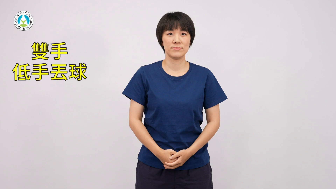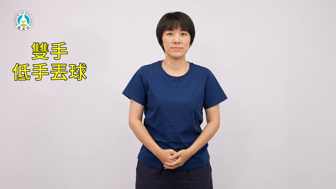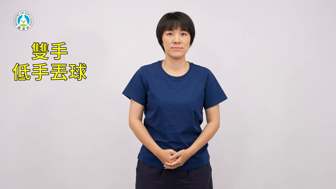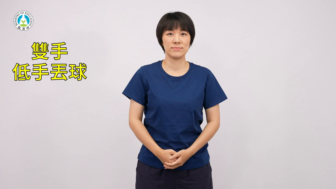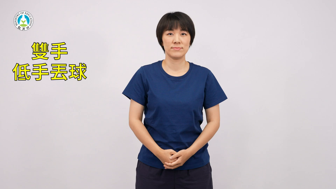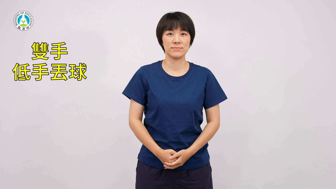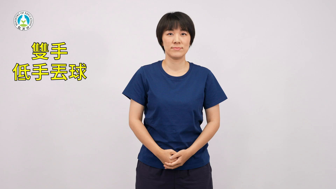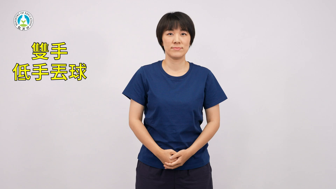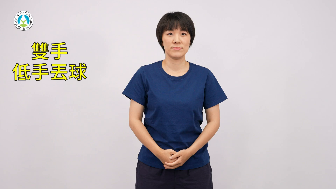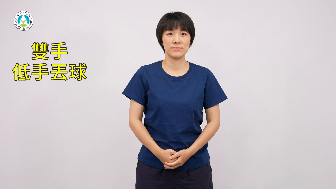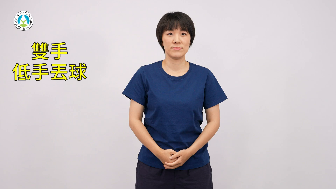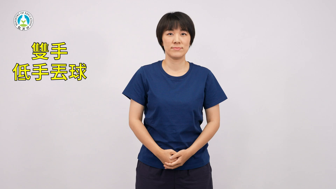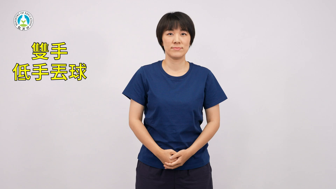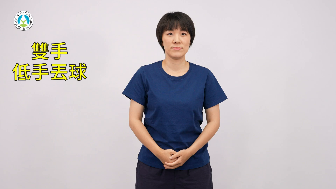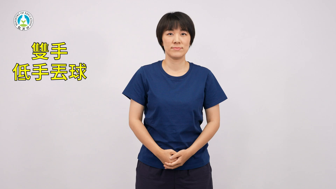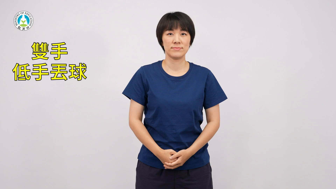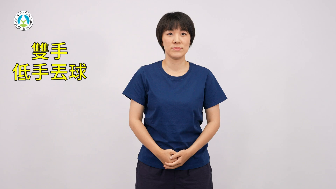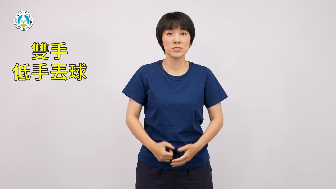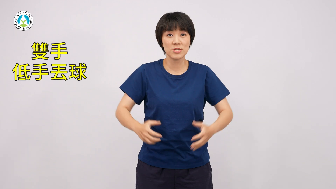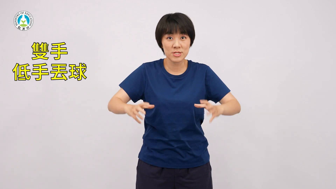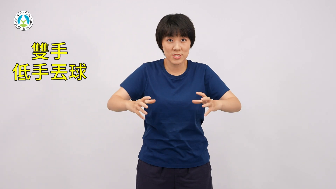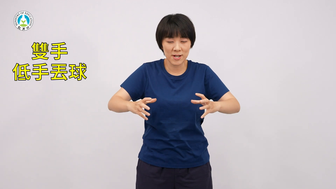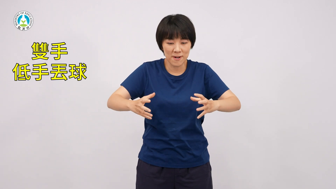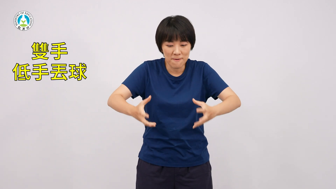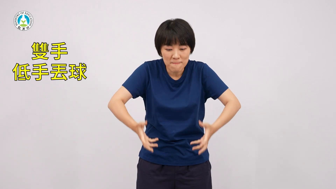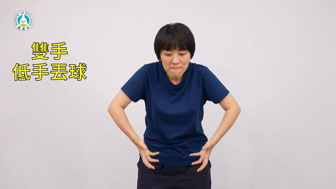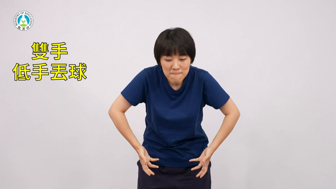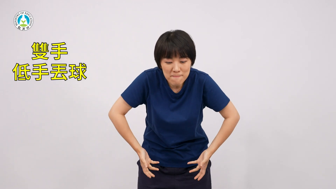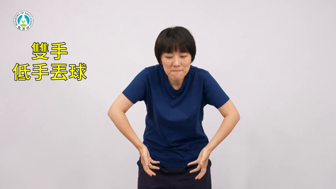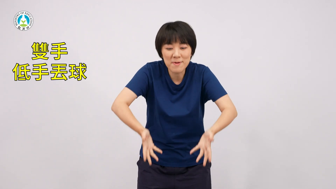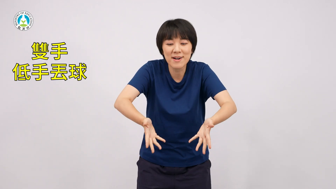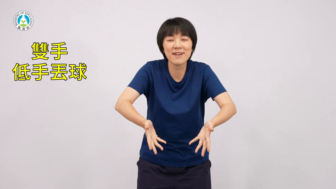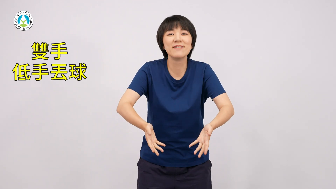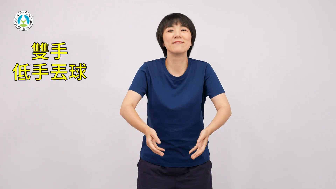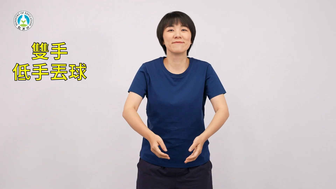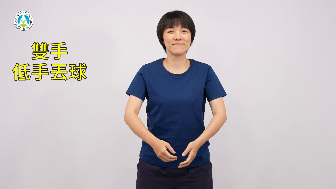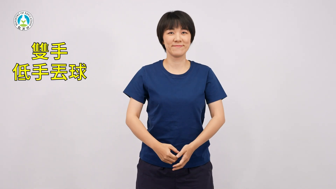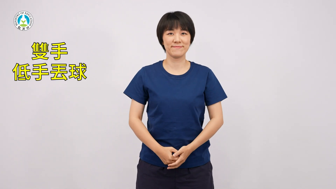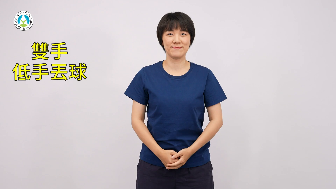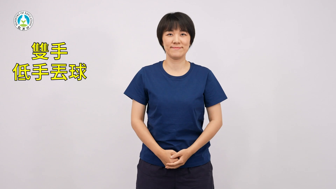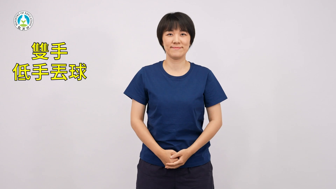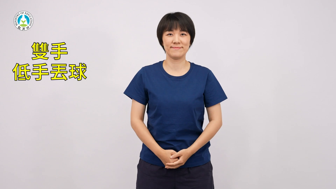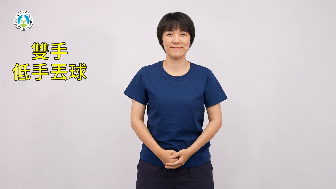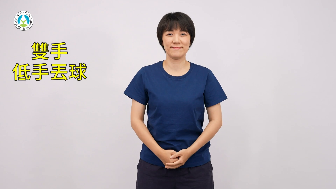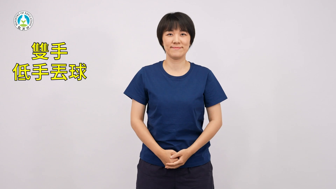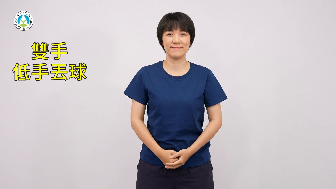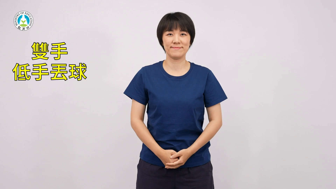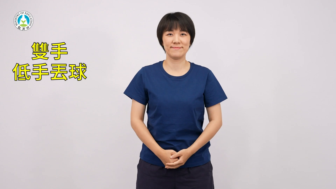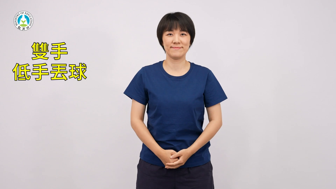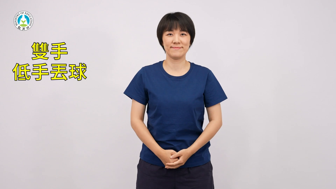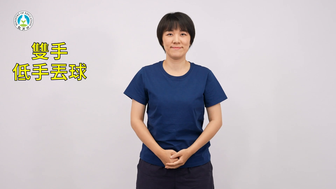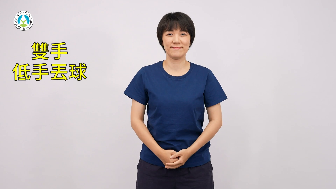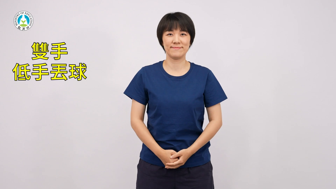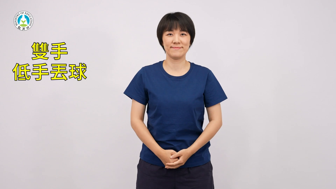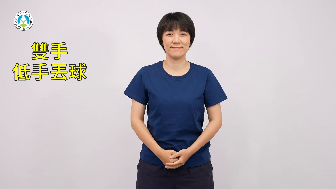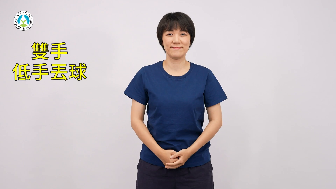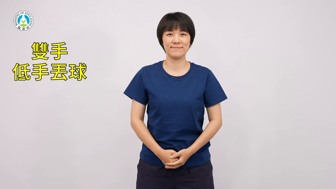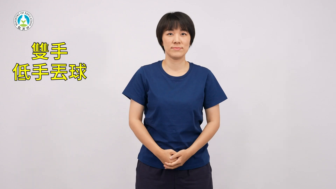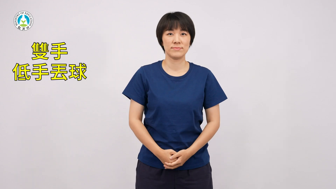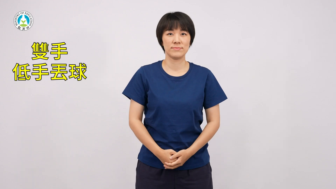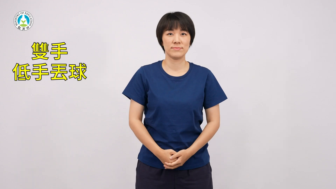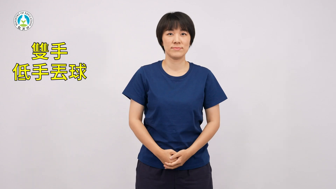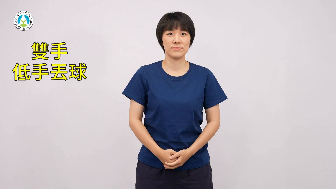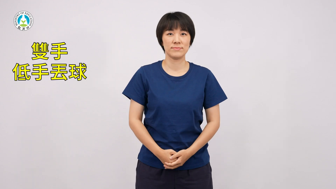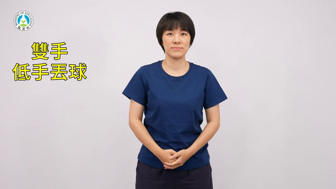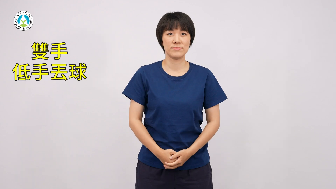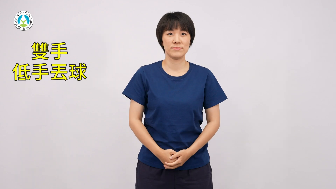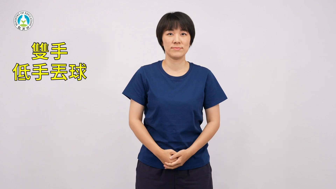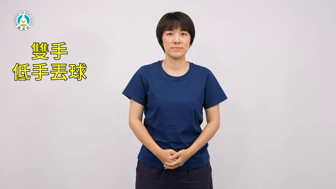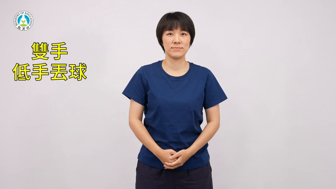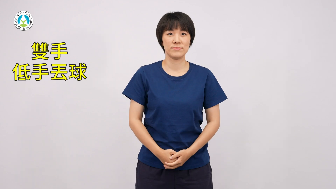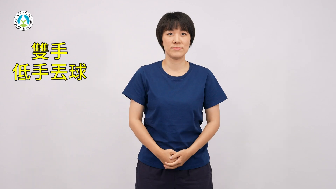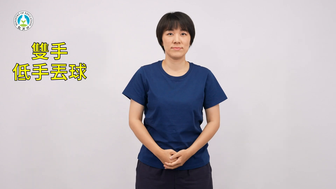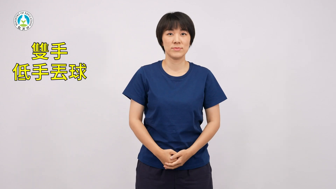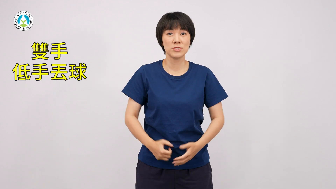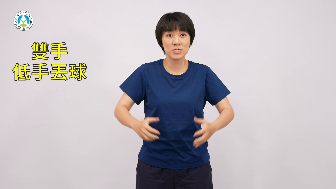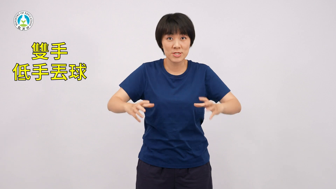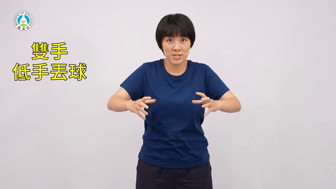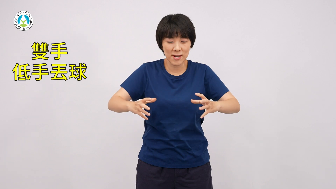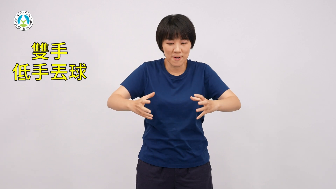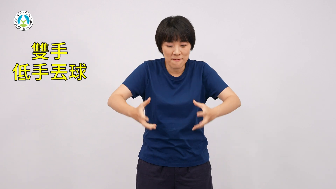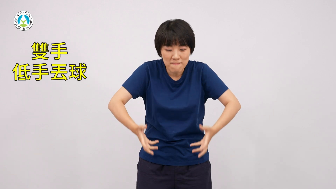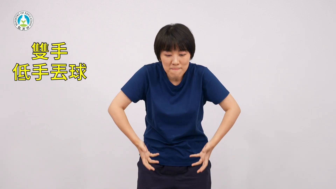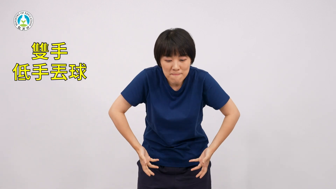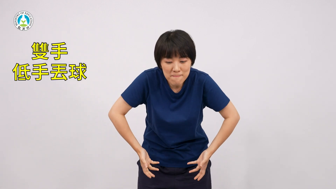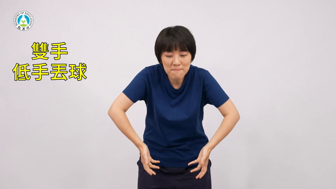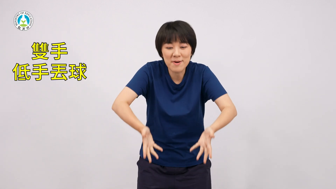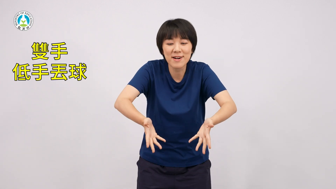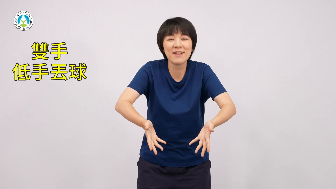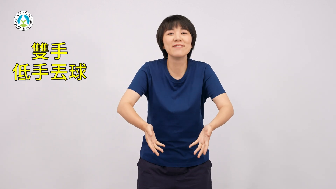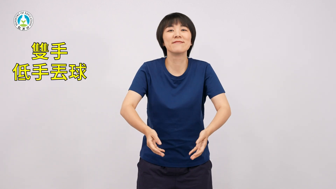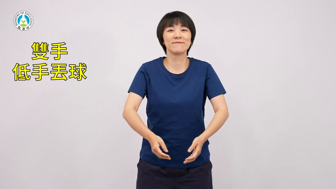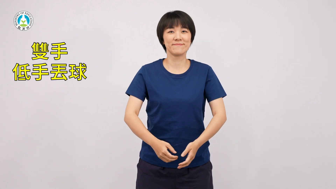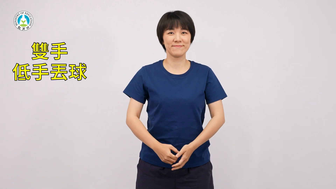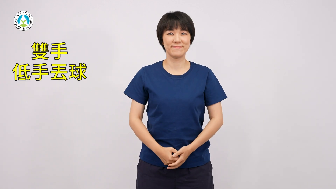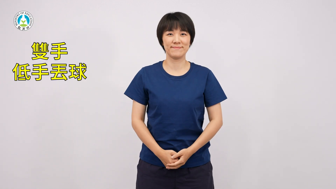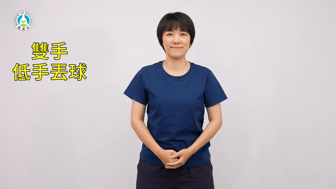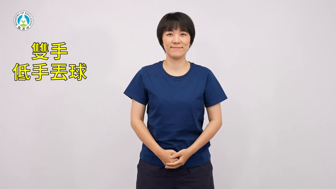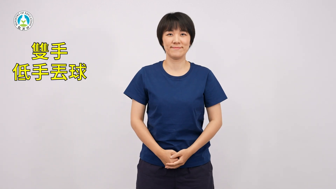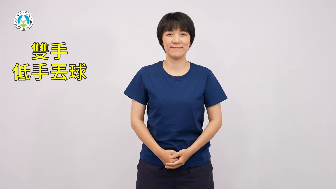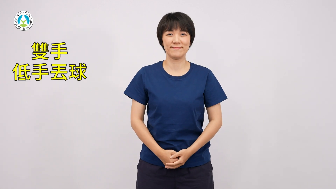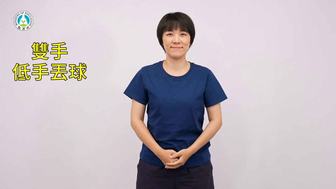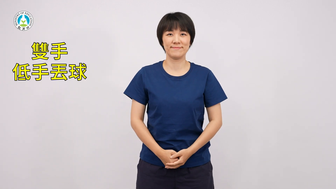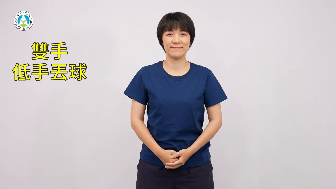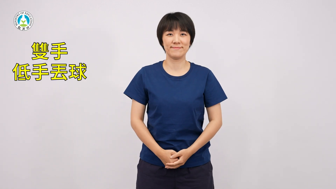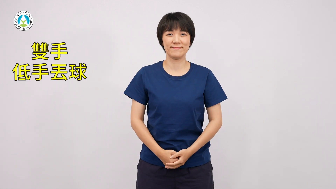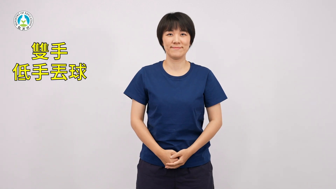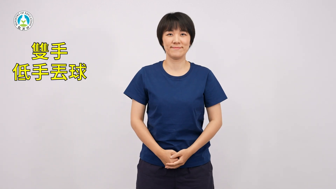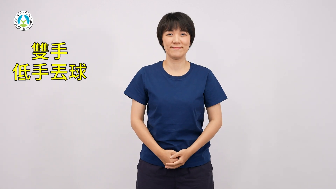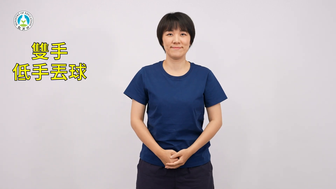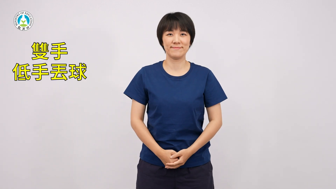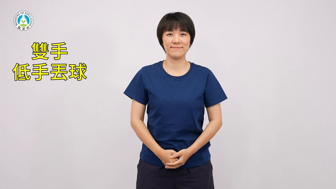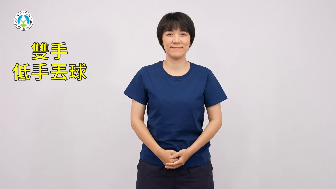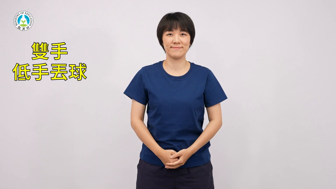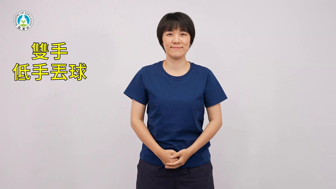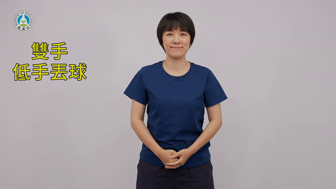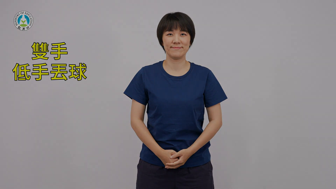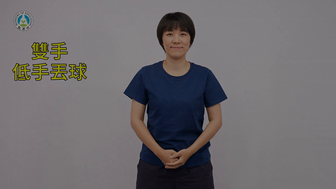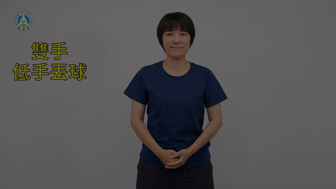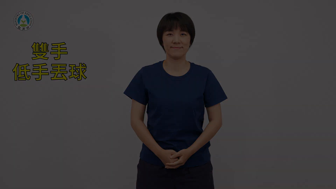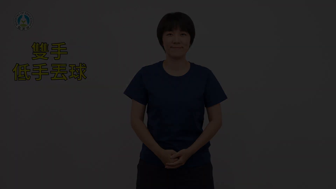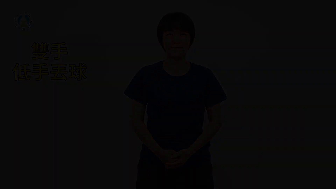雙手低手丟球